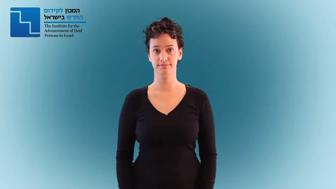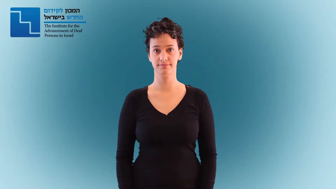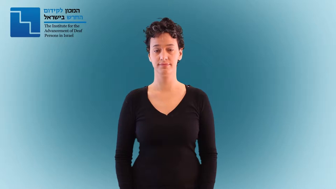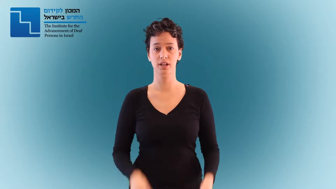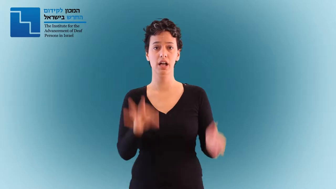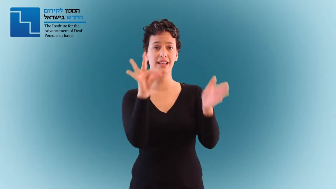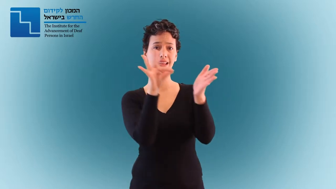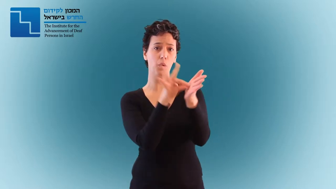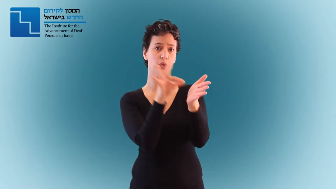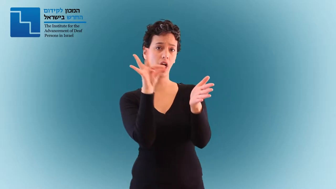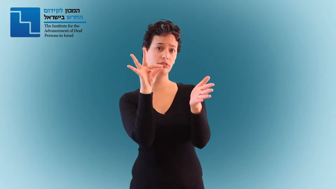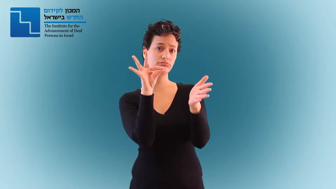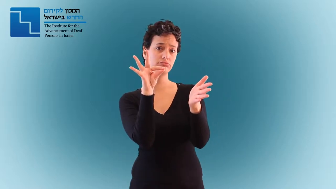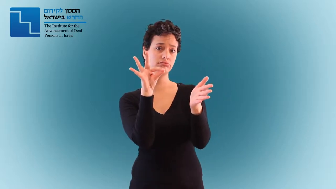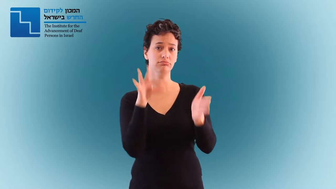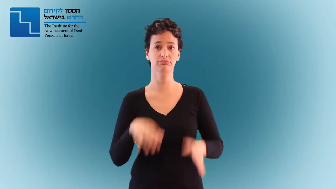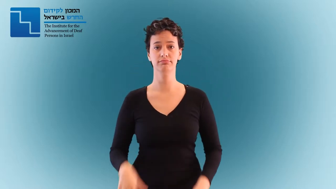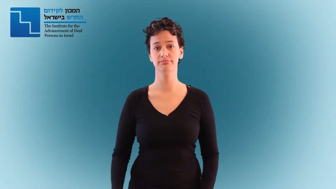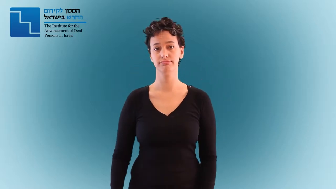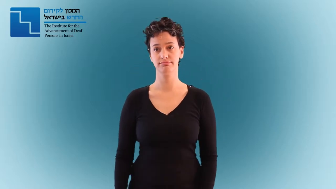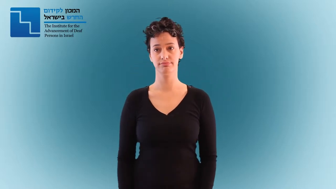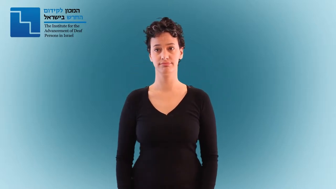נקודה